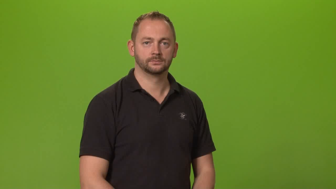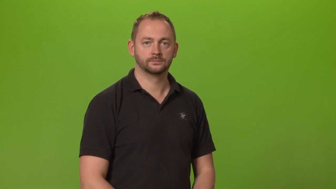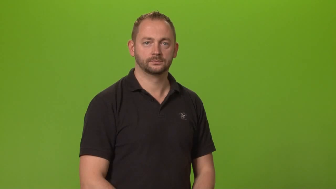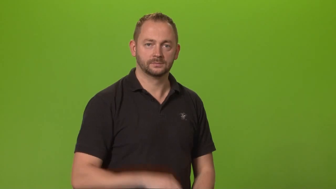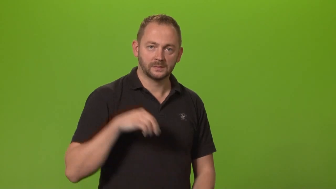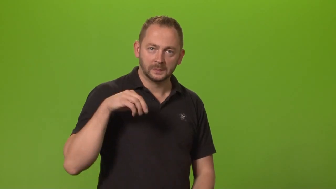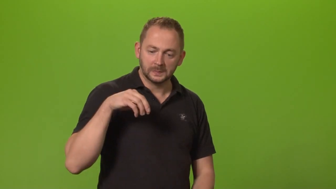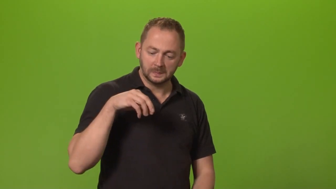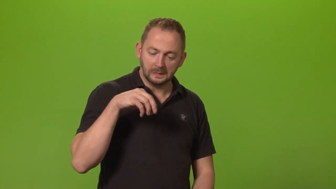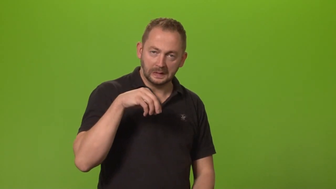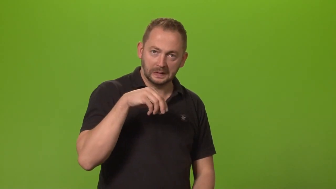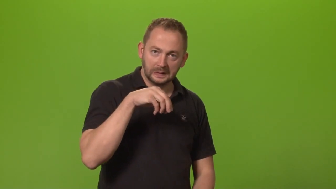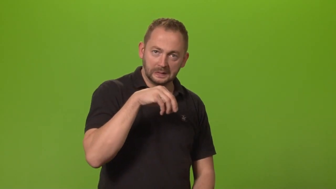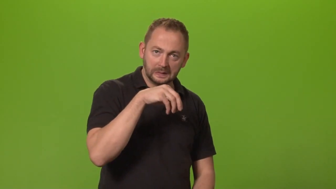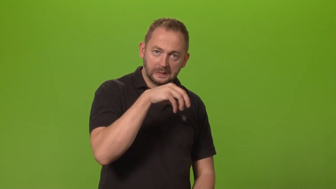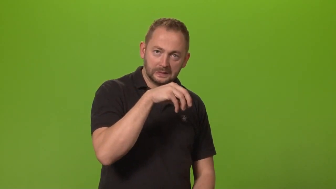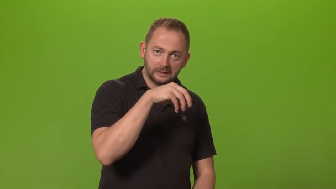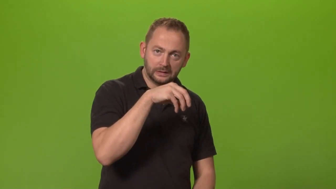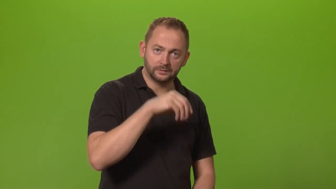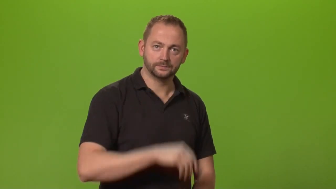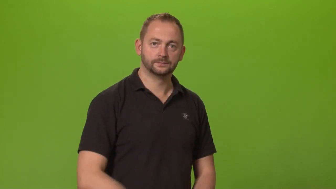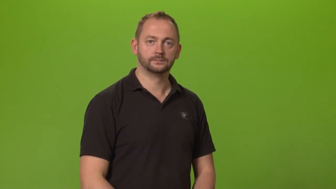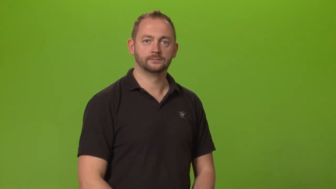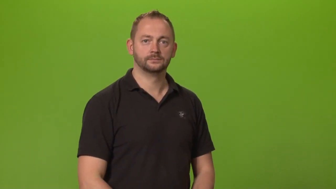Skordýr